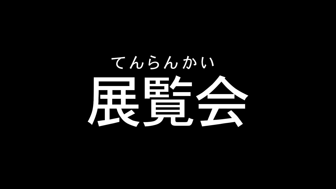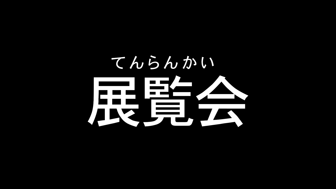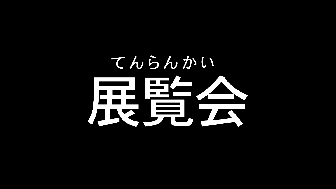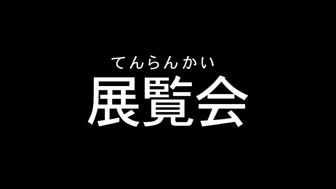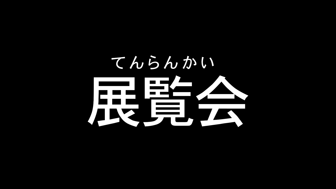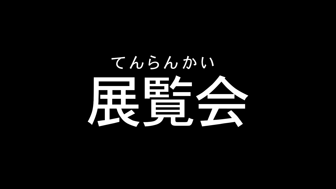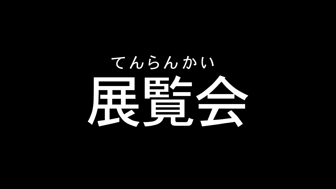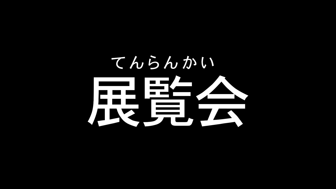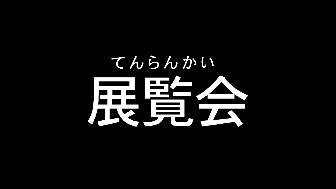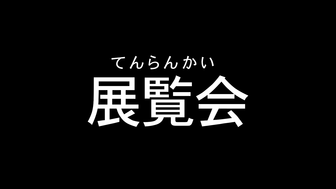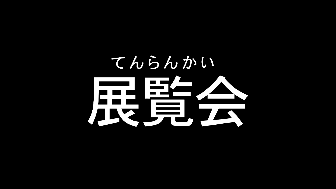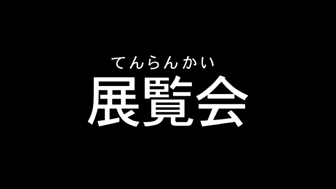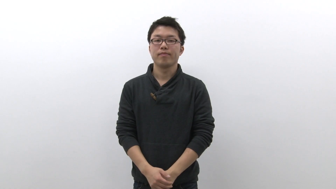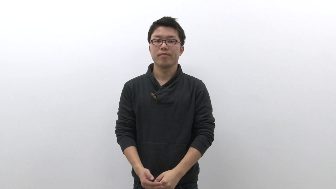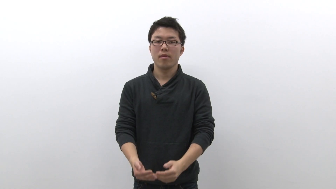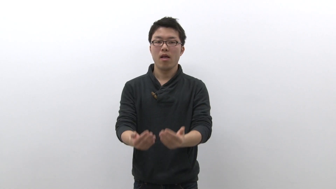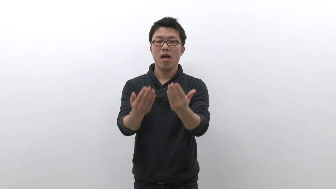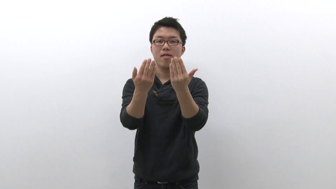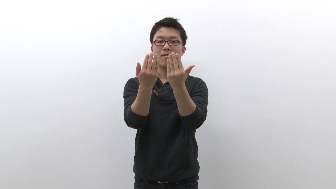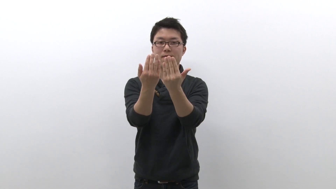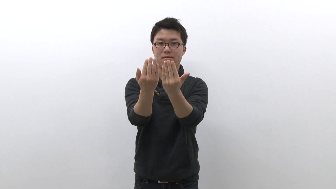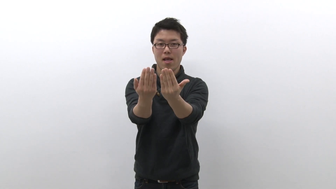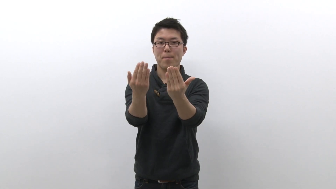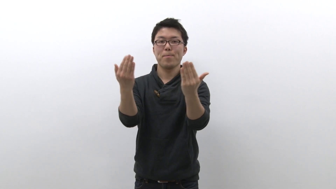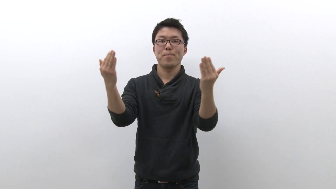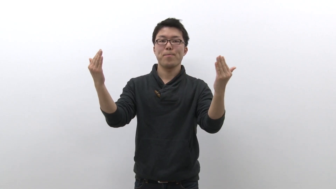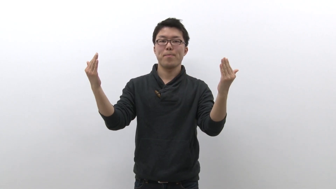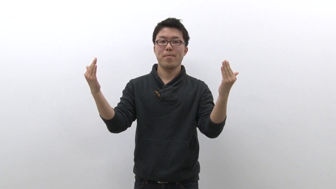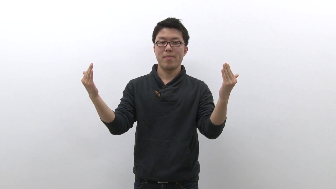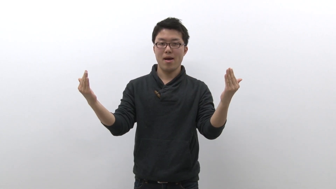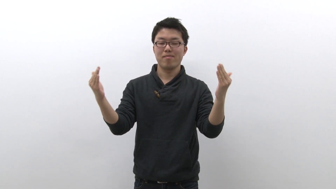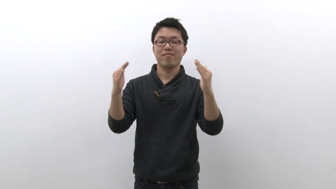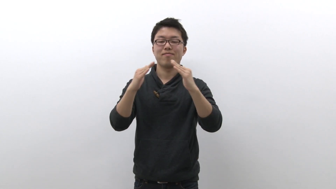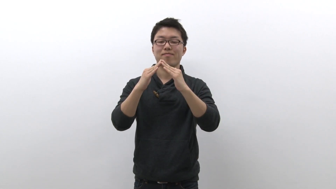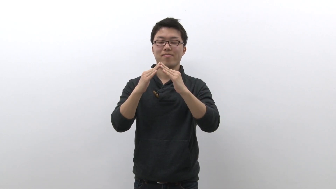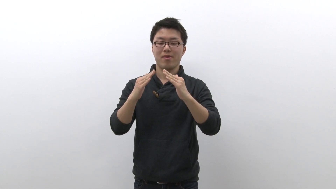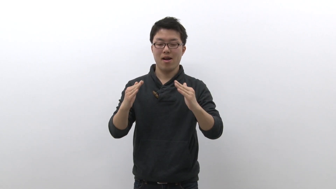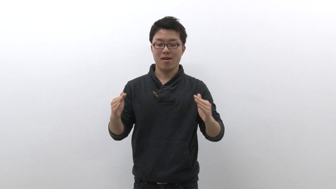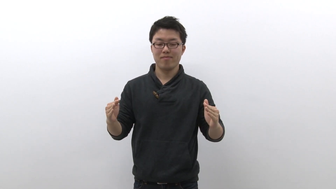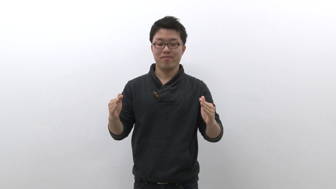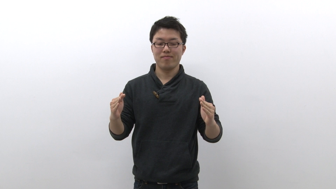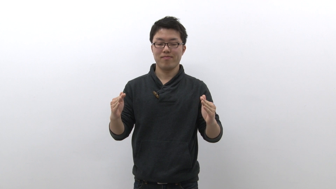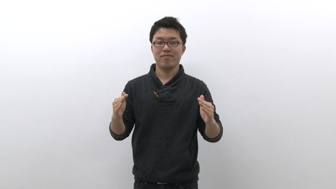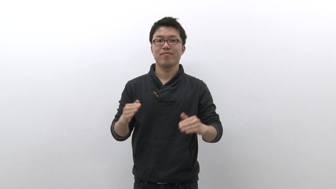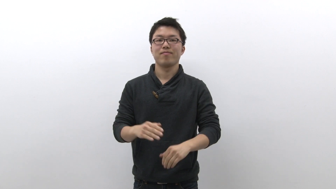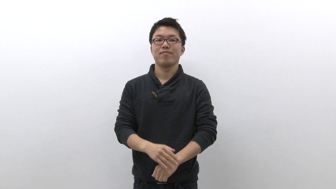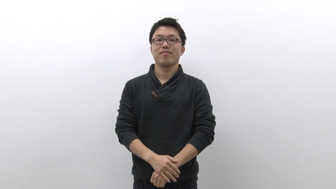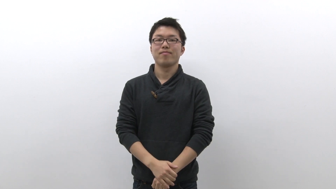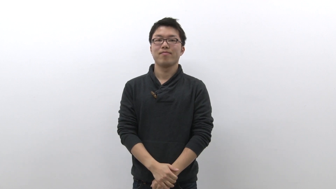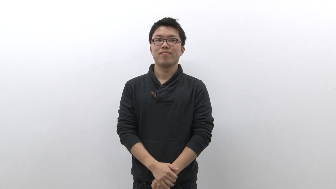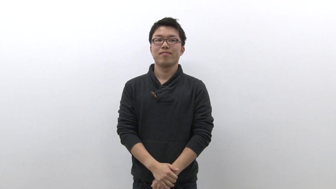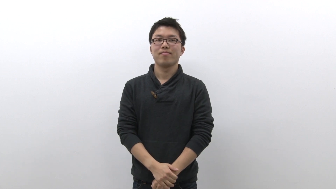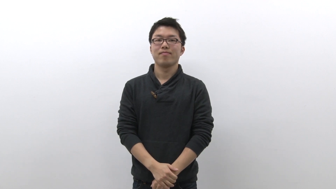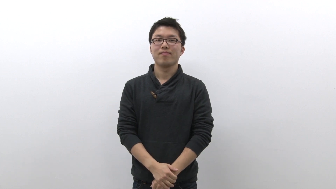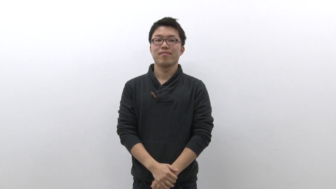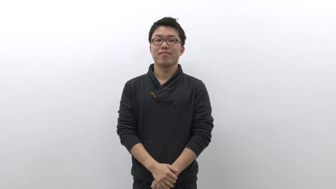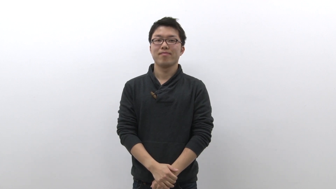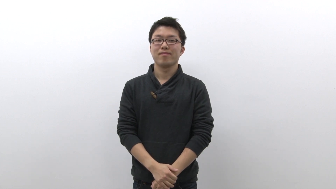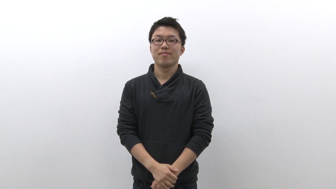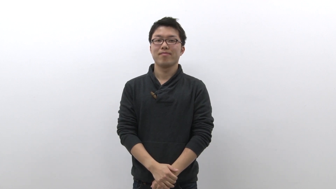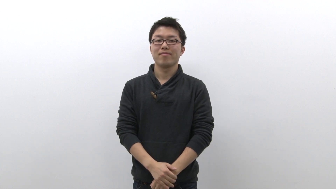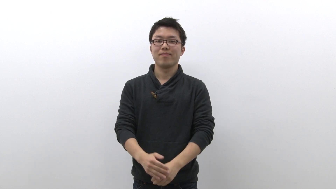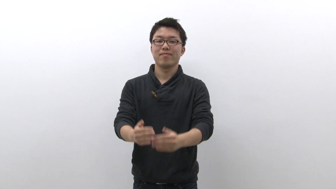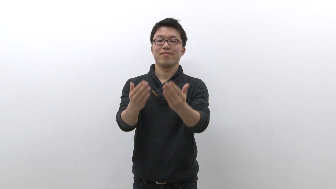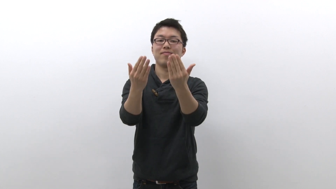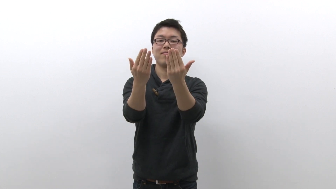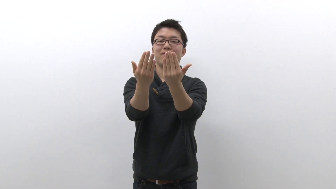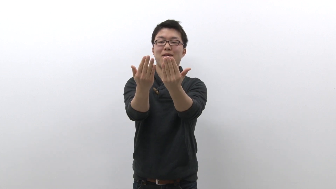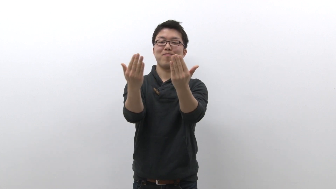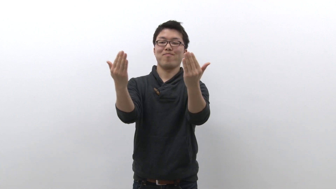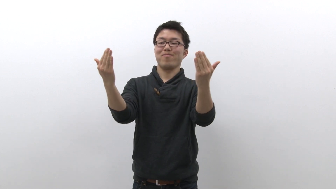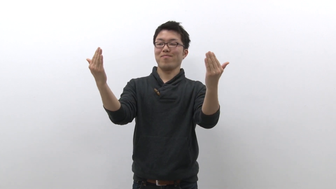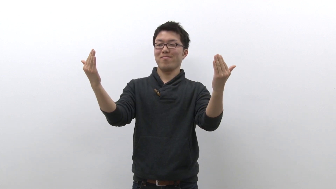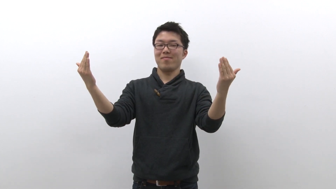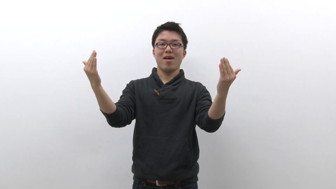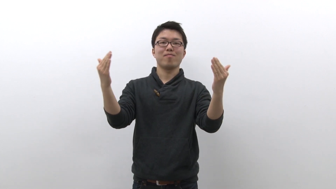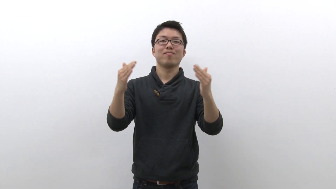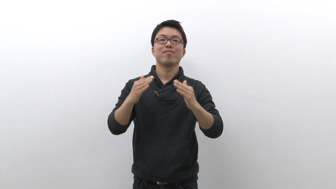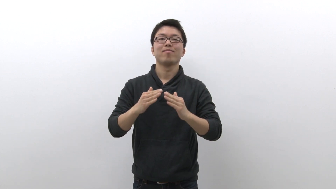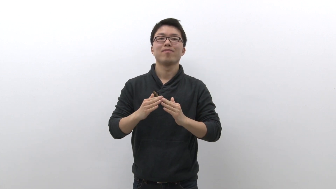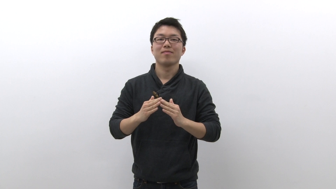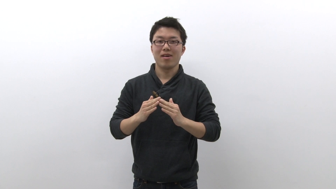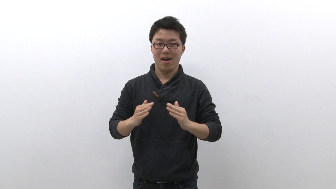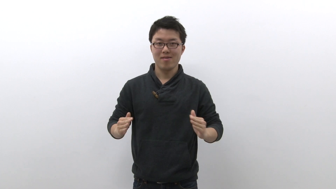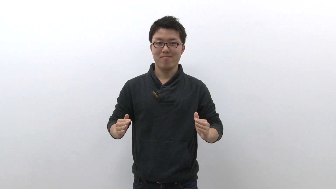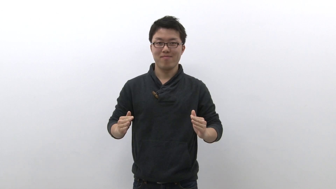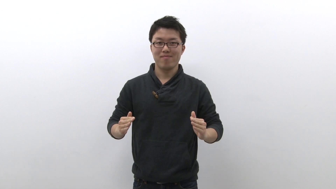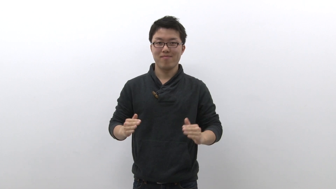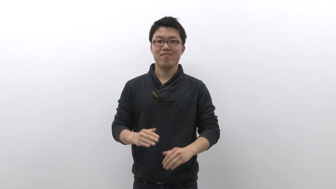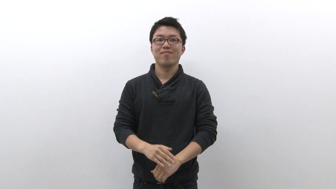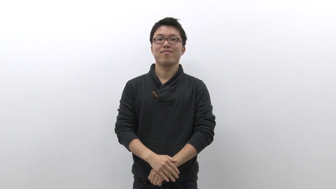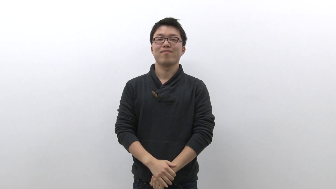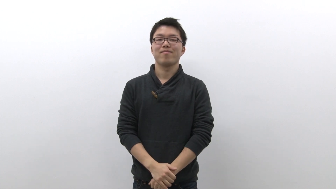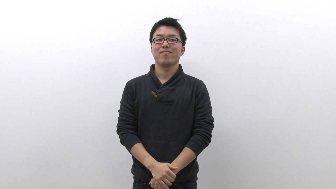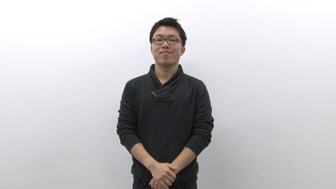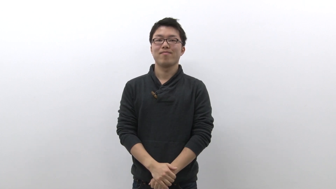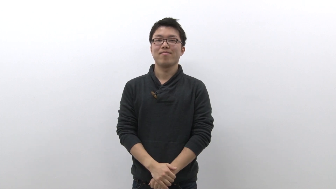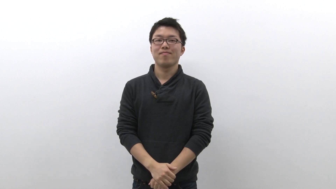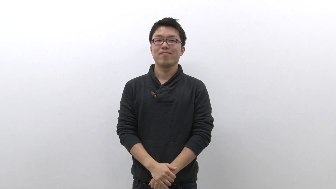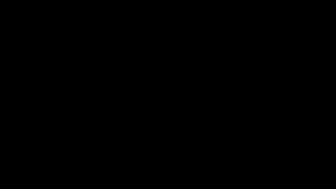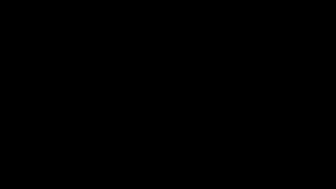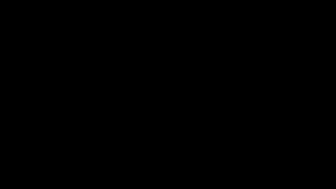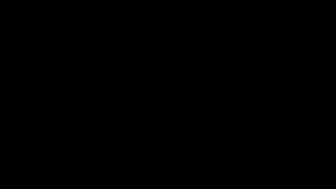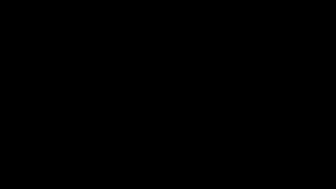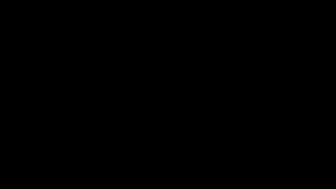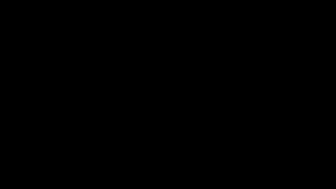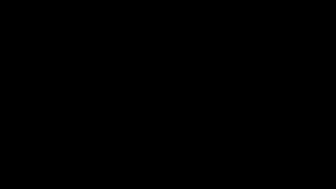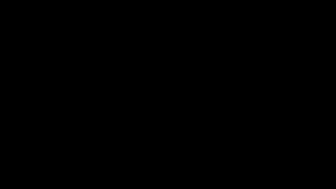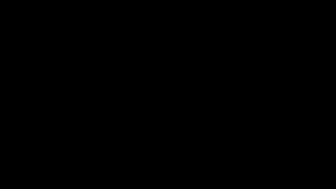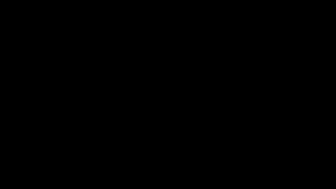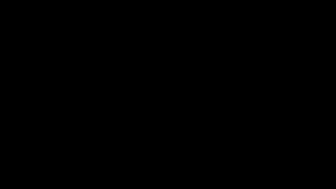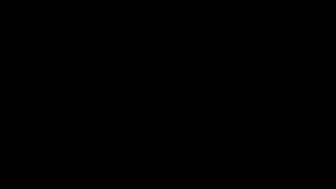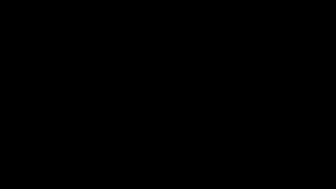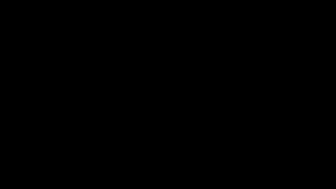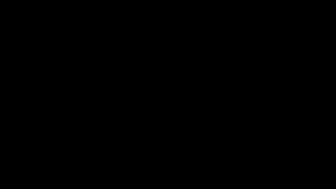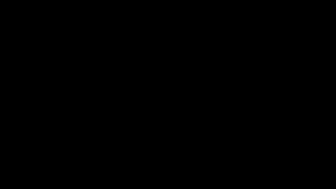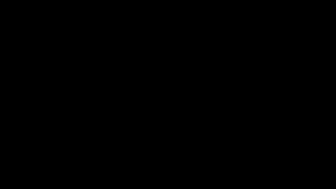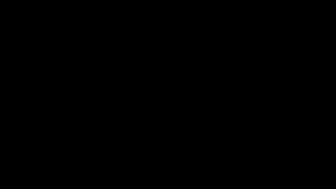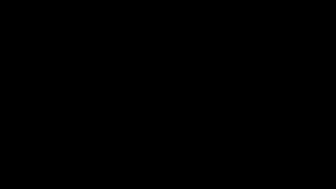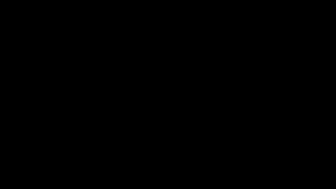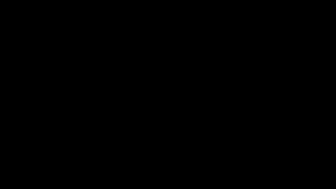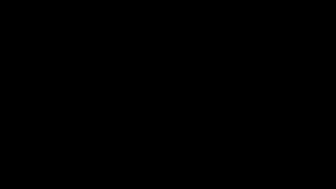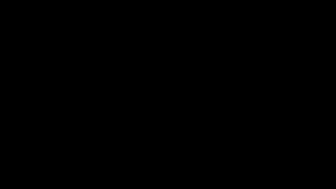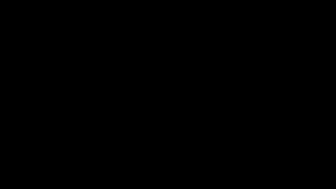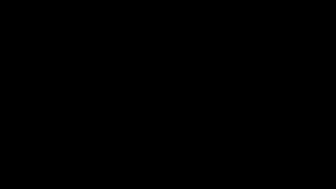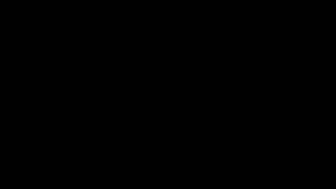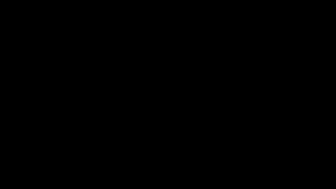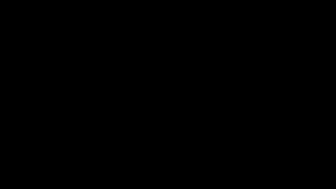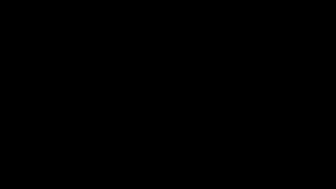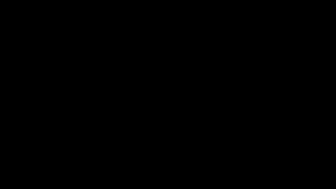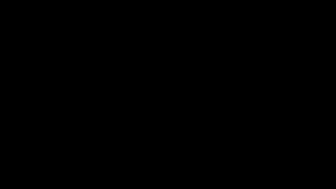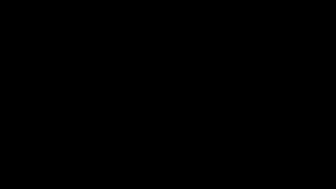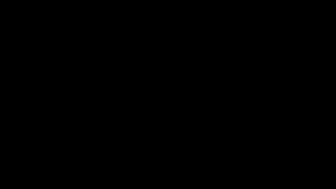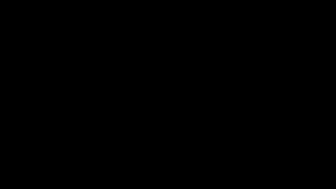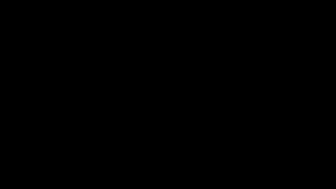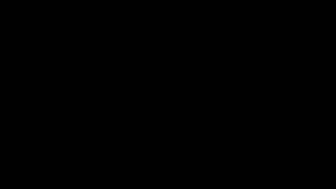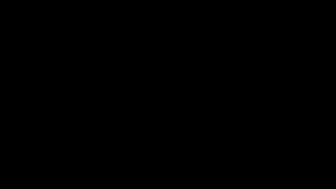展覧会